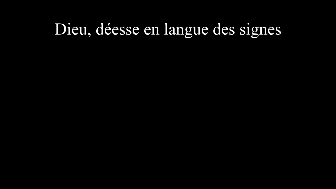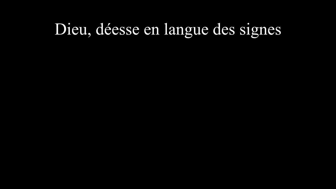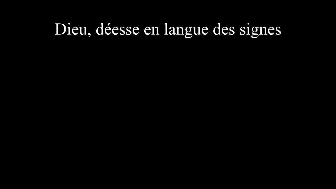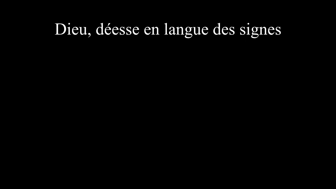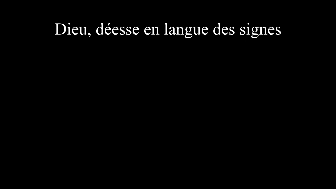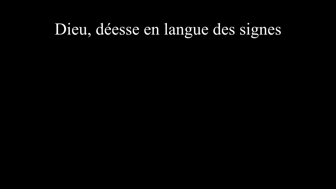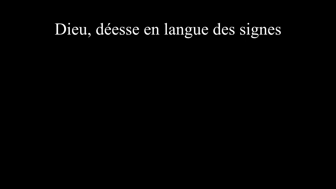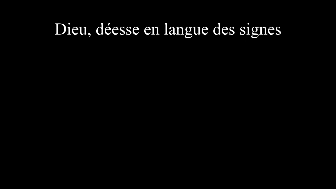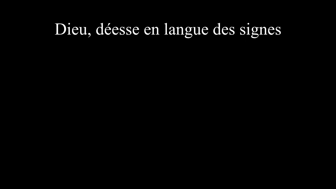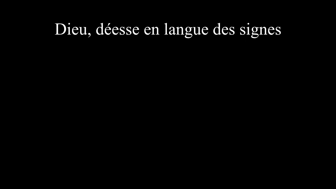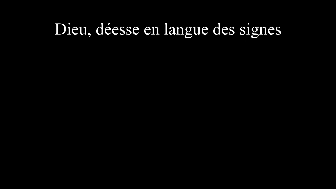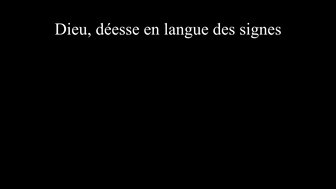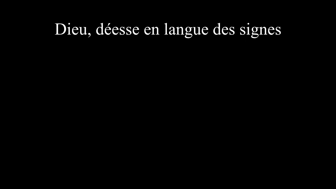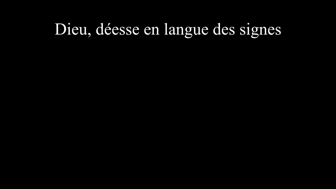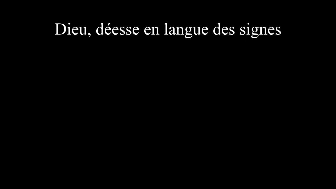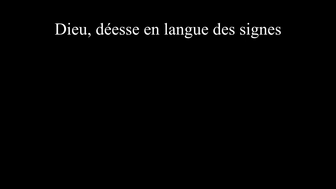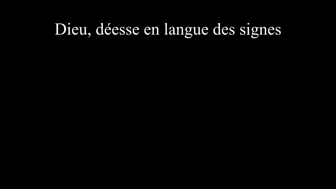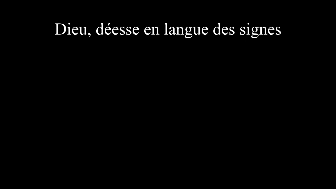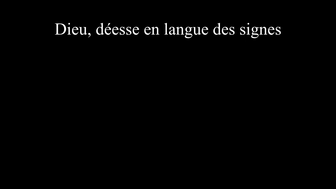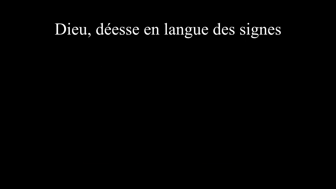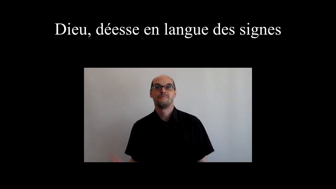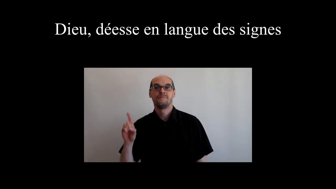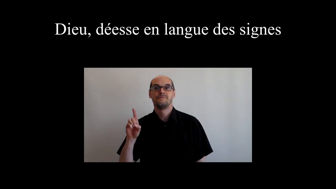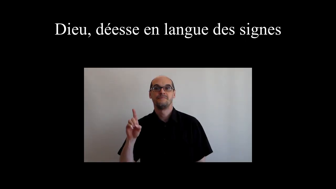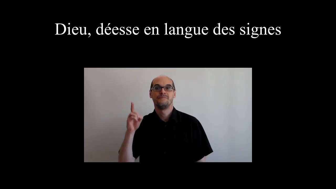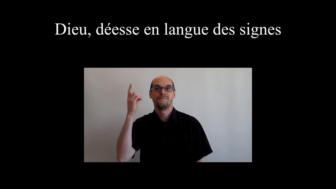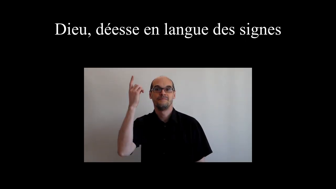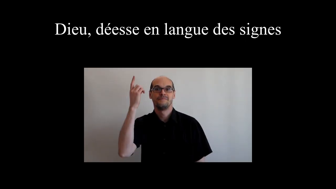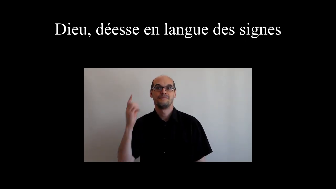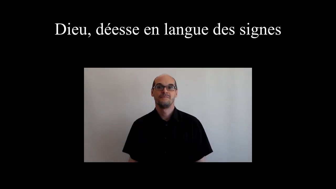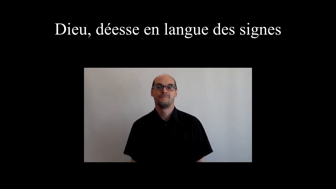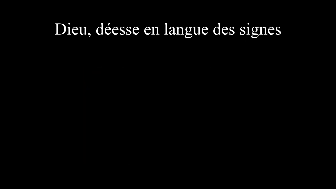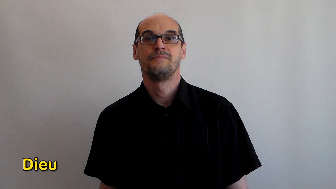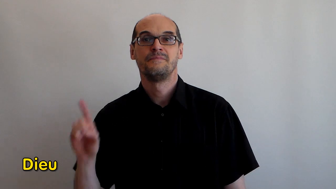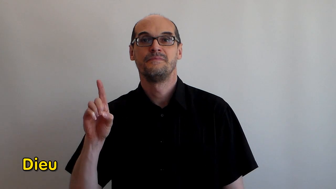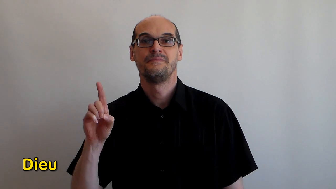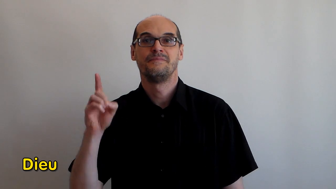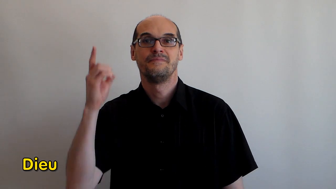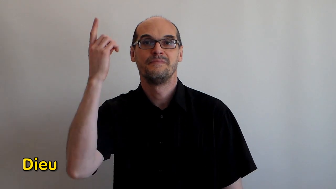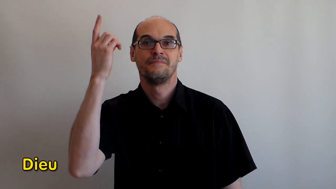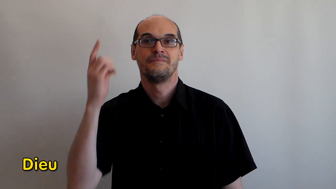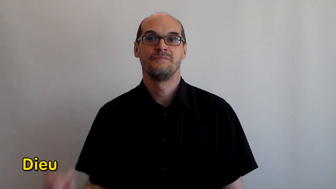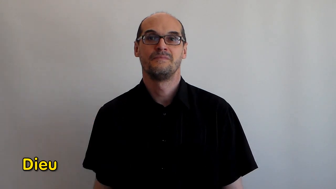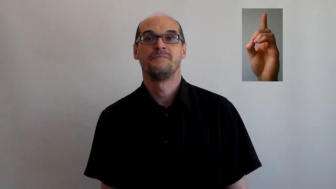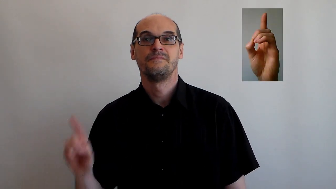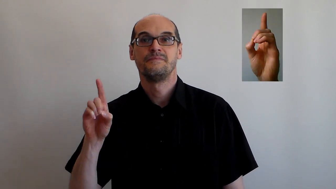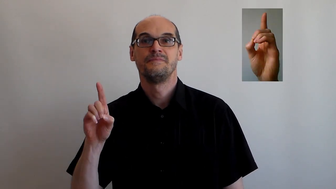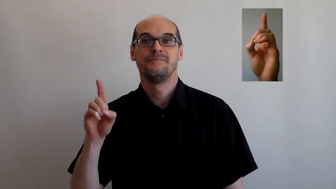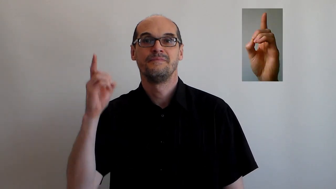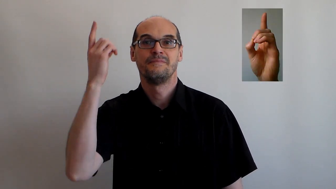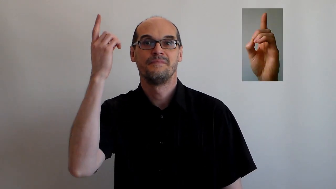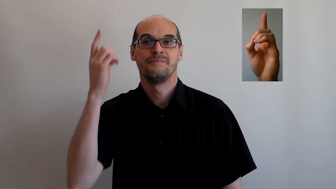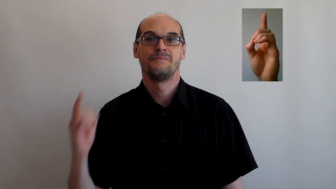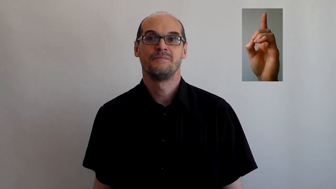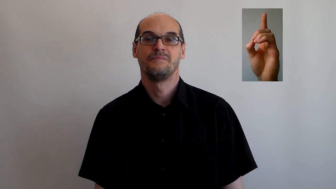Dieu, déesse